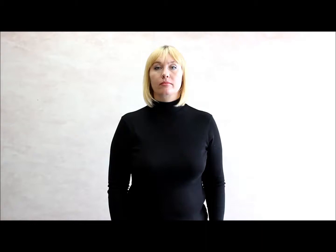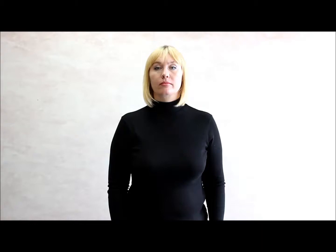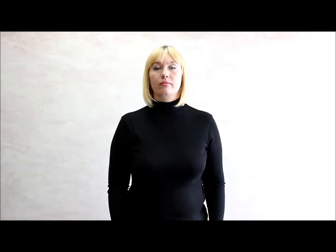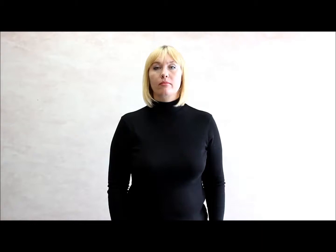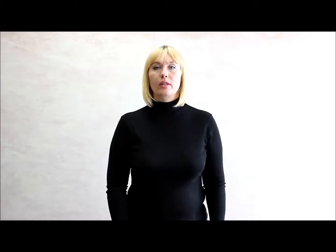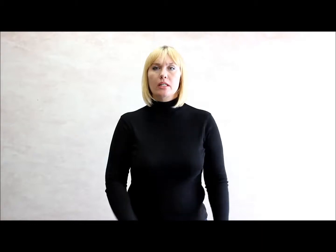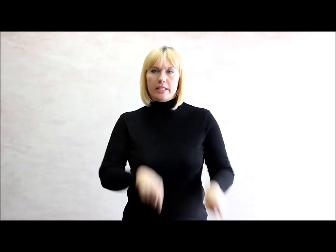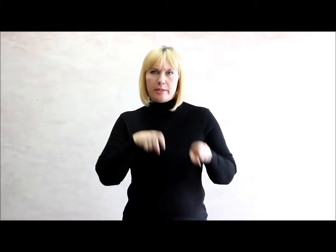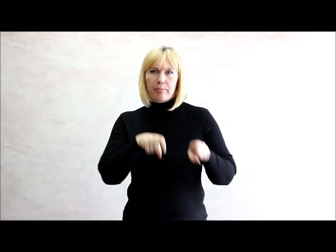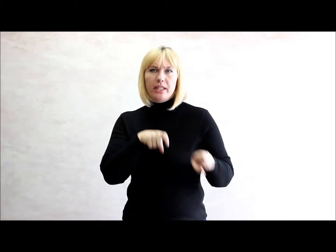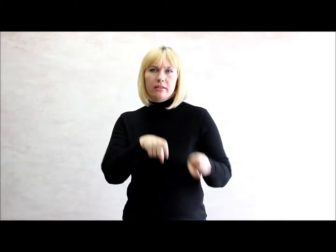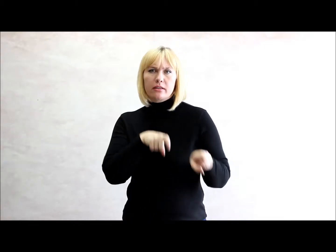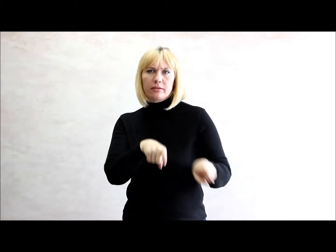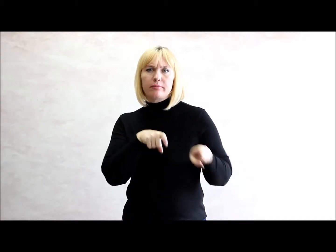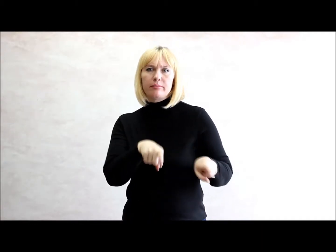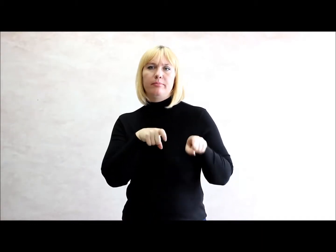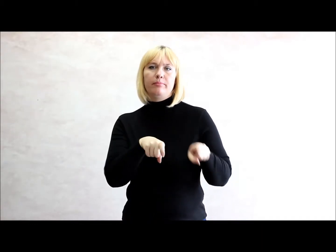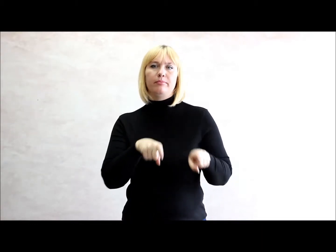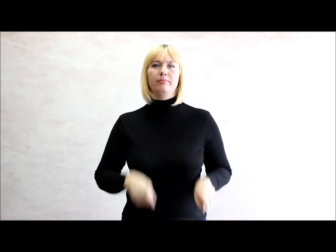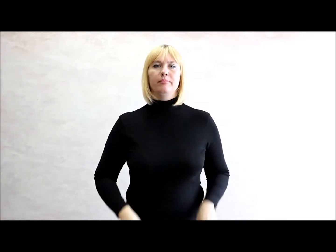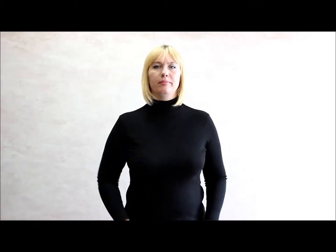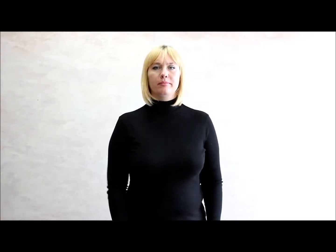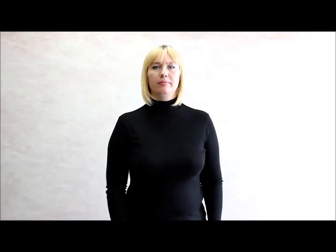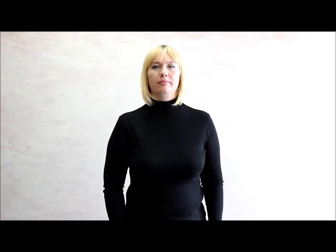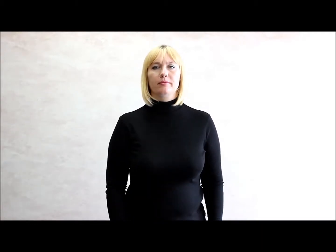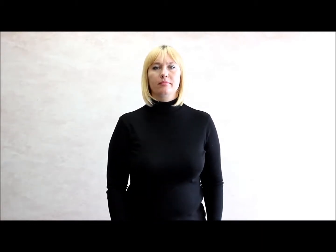Sprint